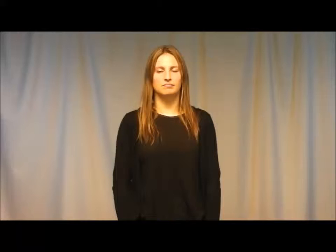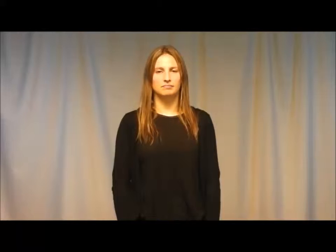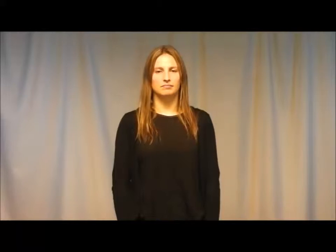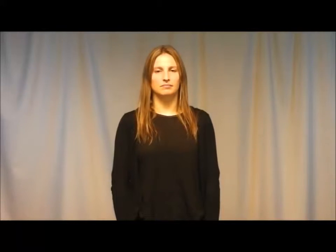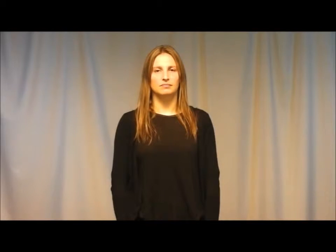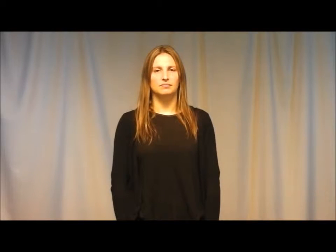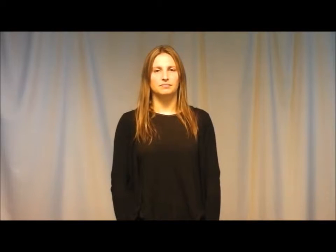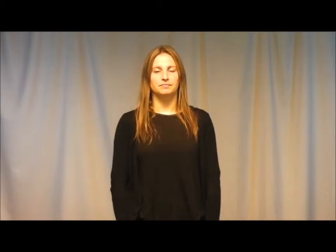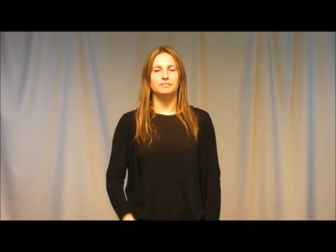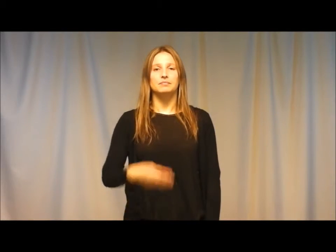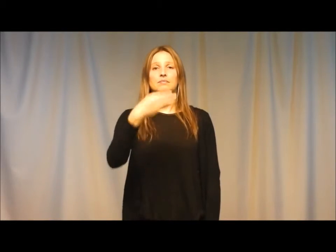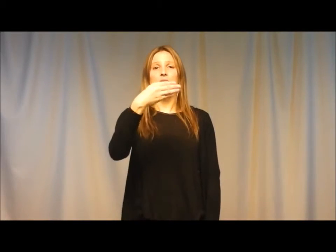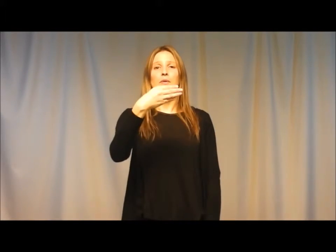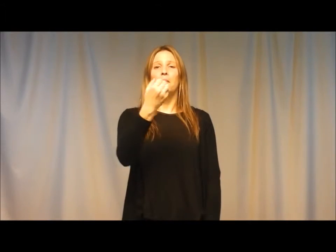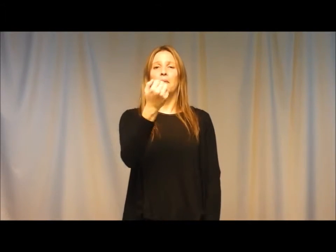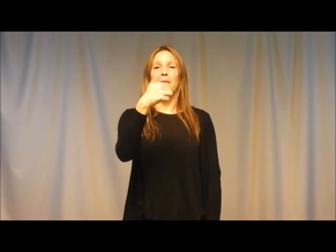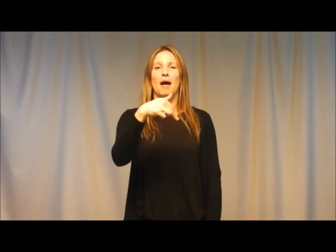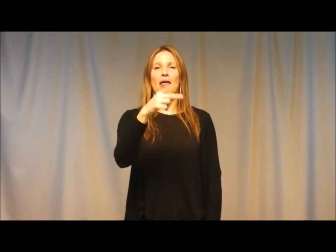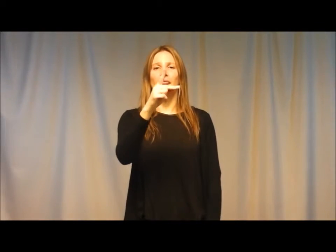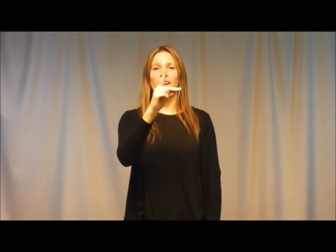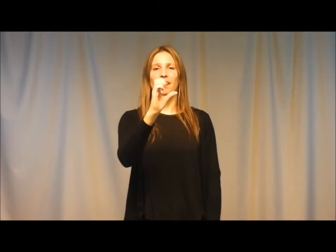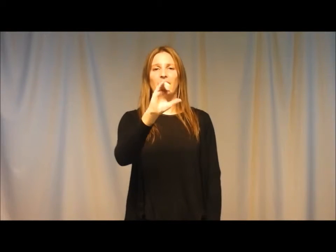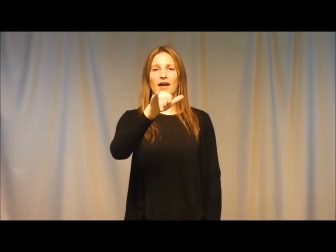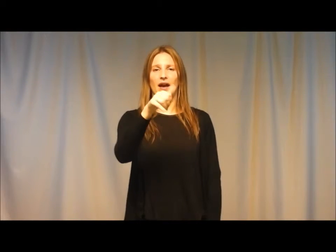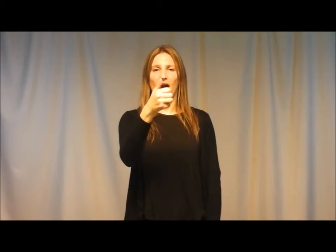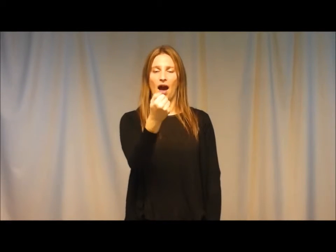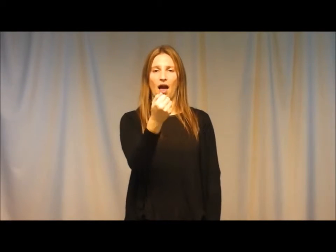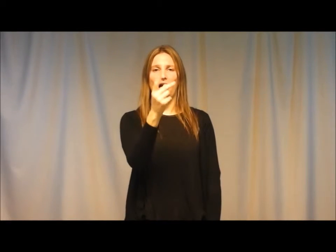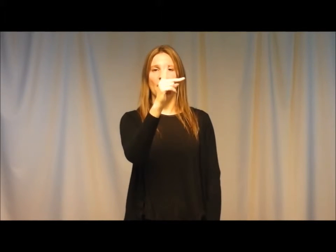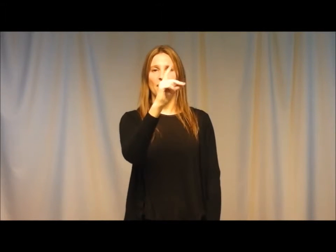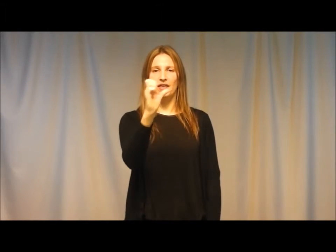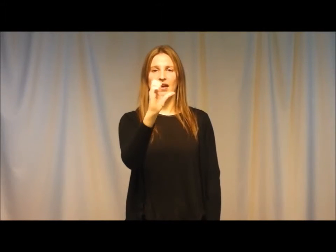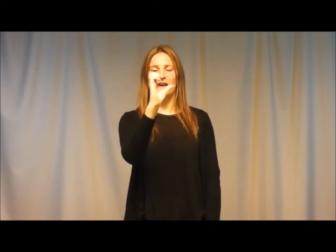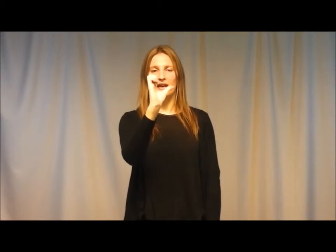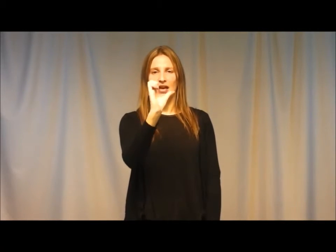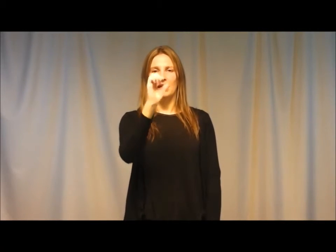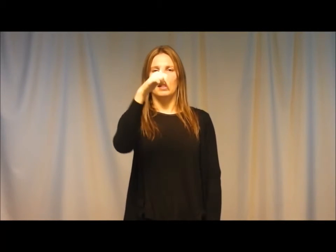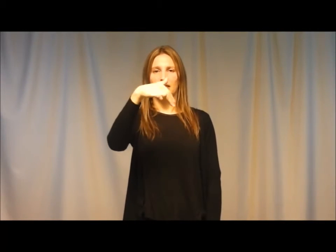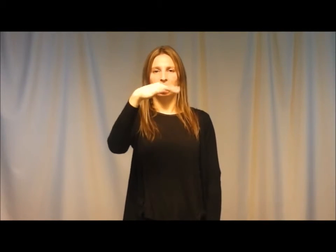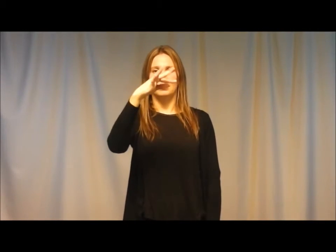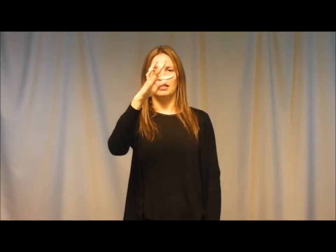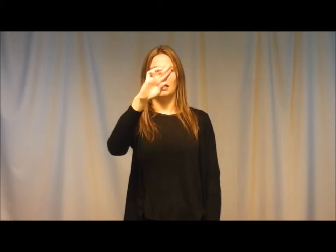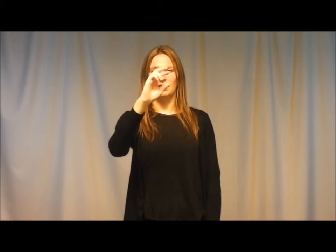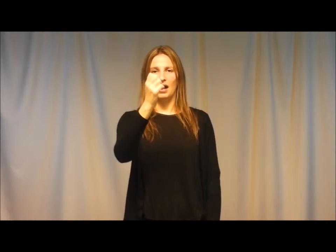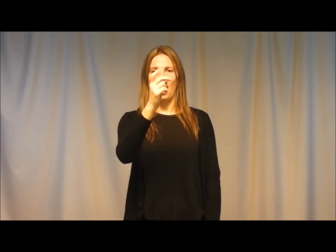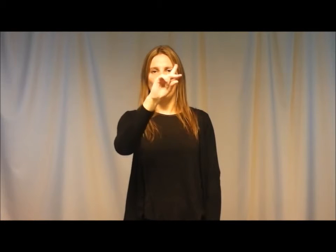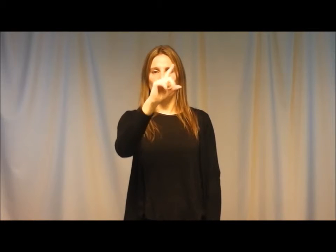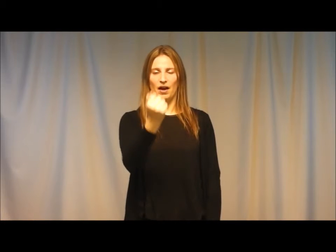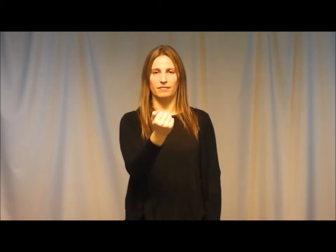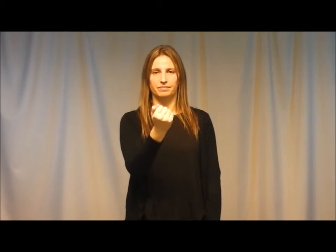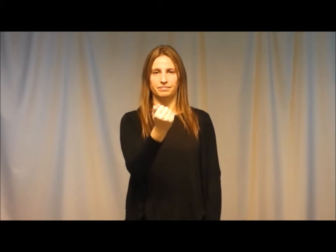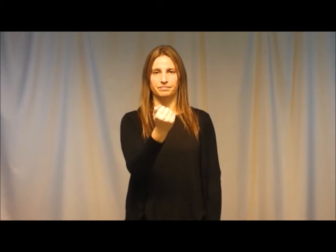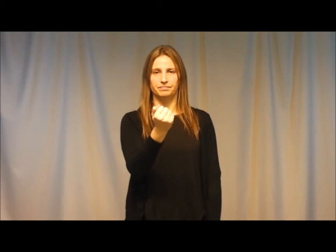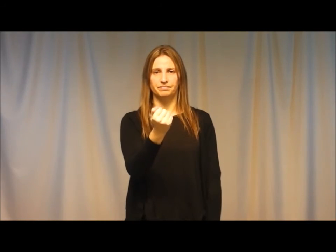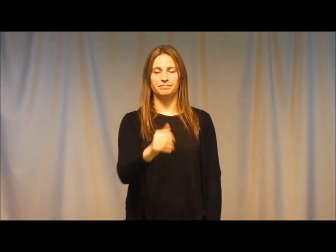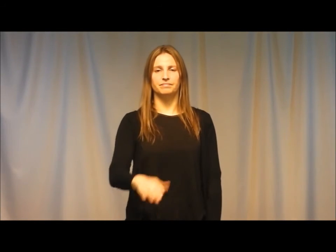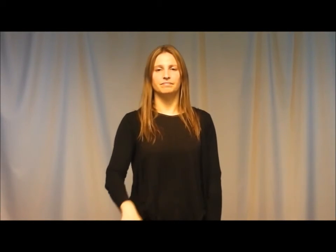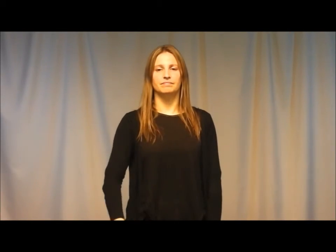BANDEJA DE ENTRADA